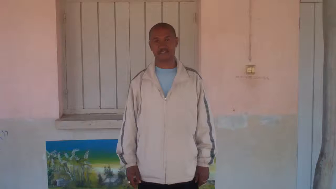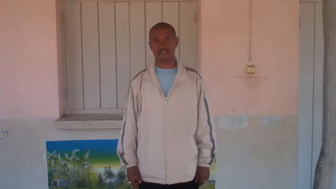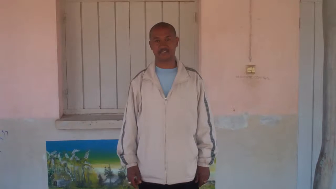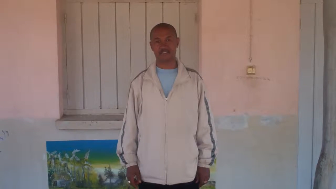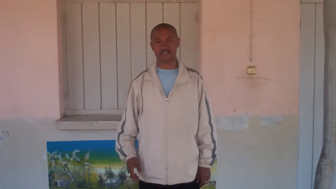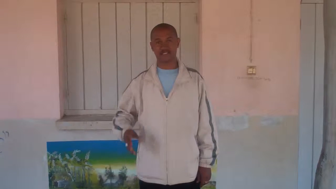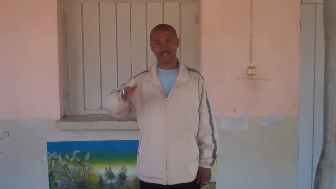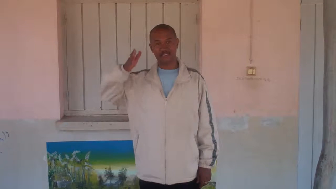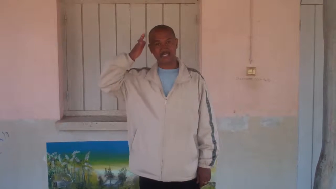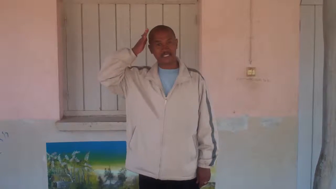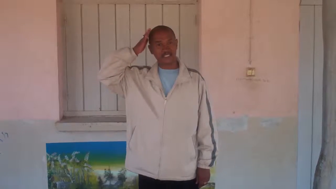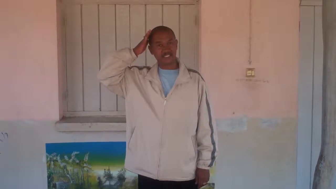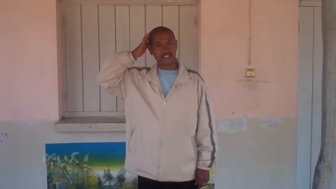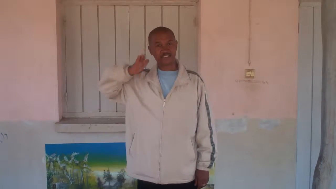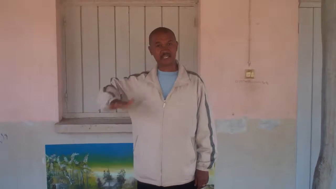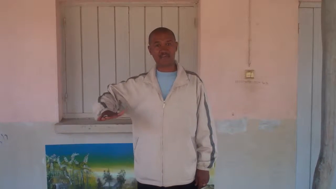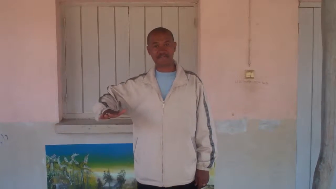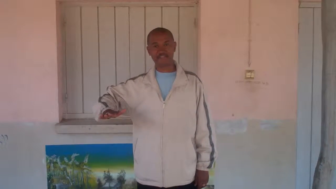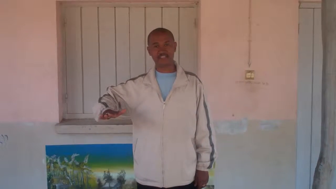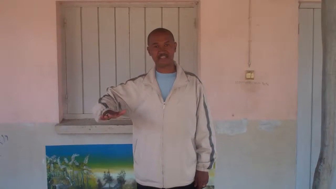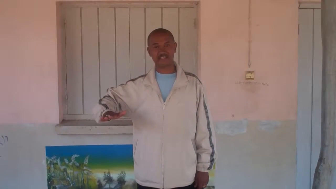zafi